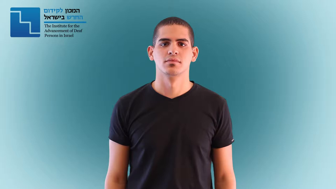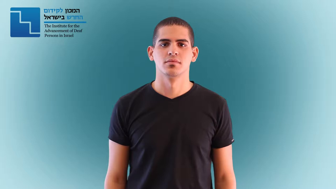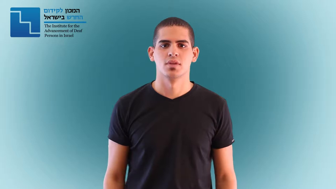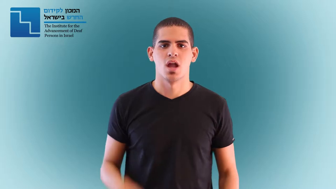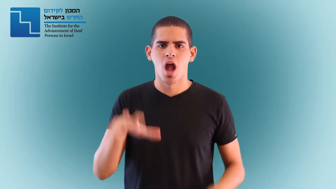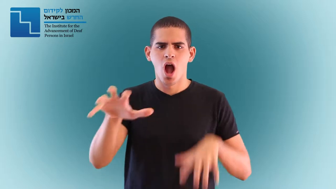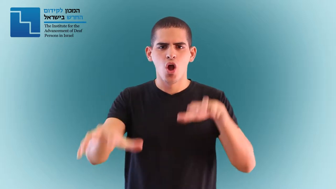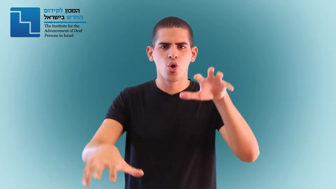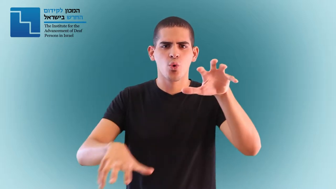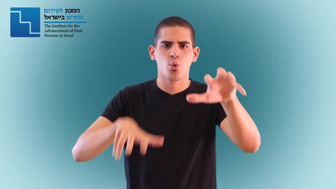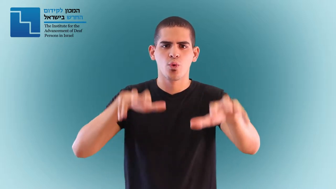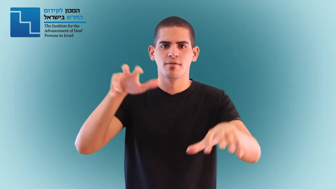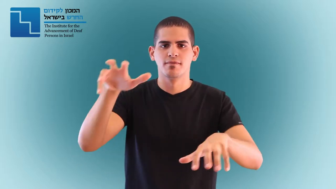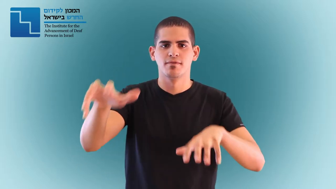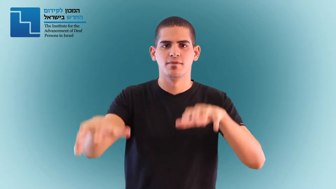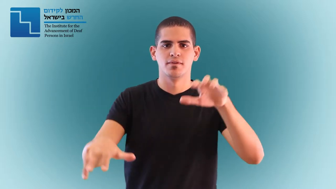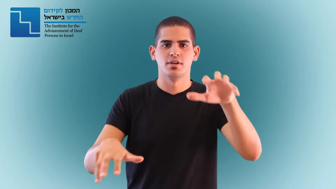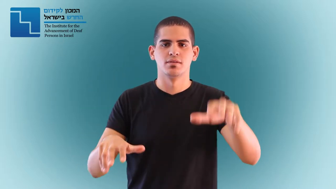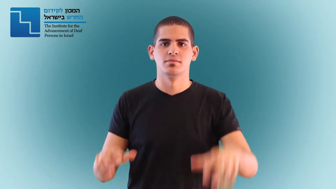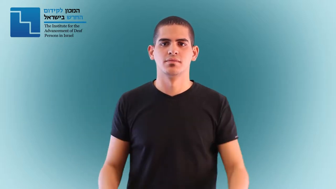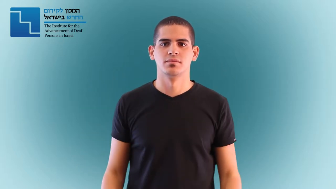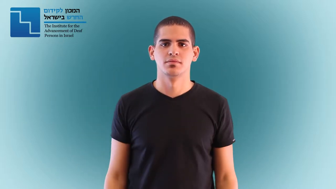ערוב